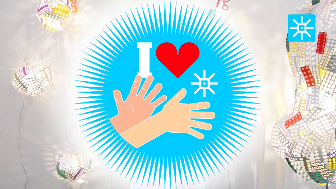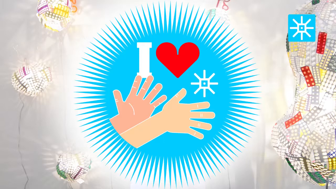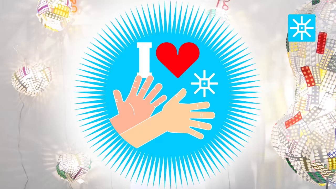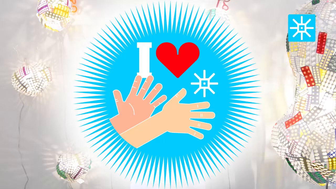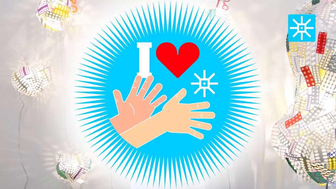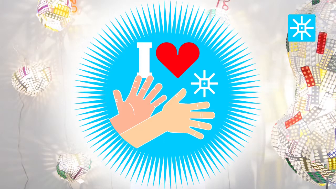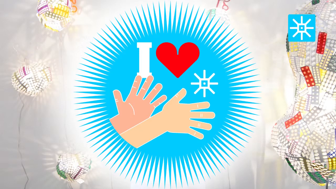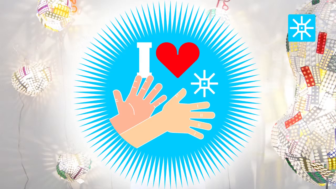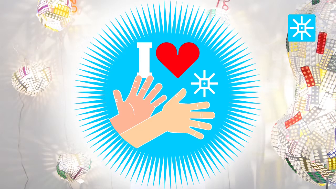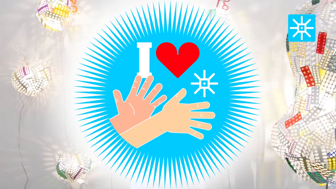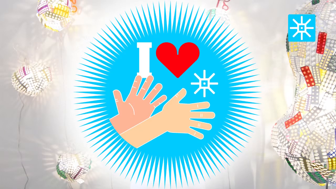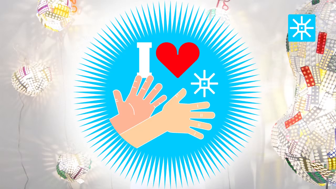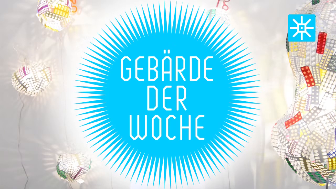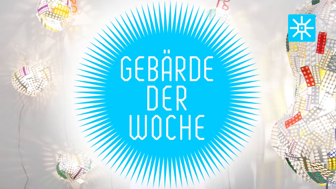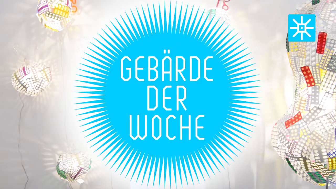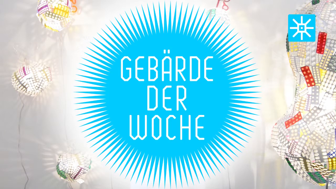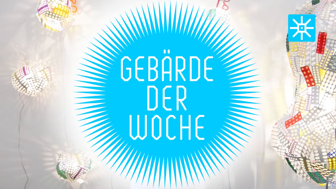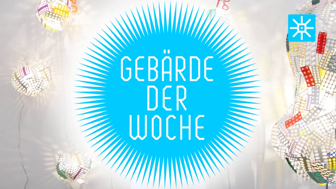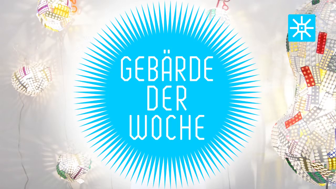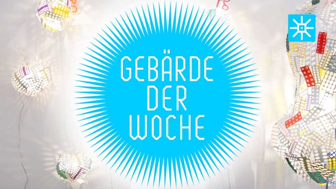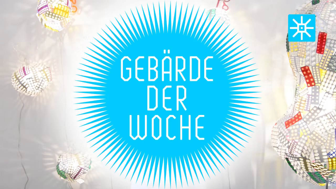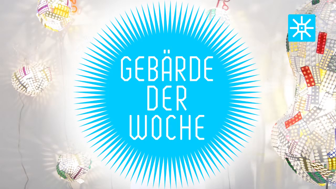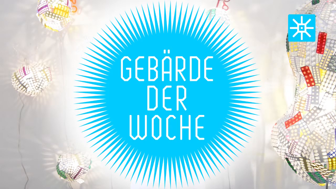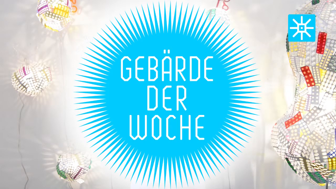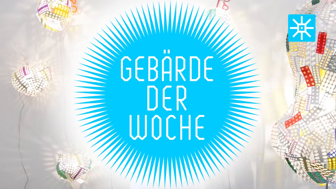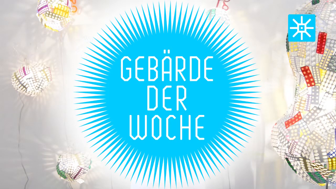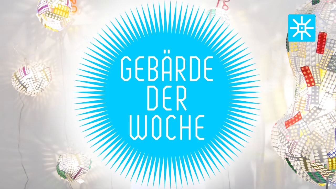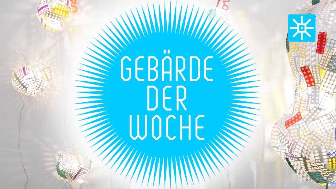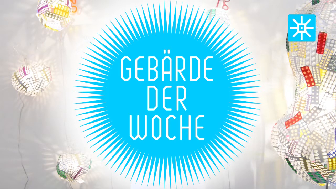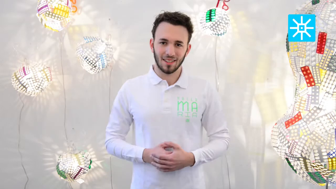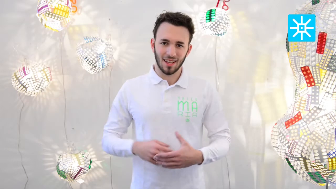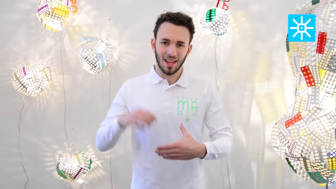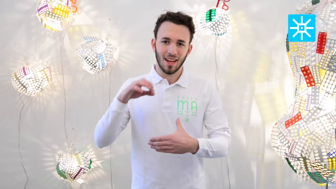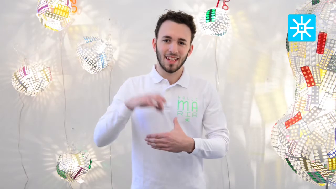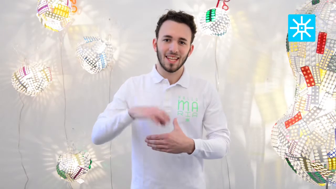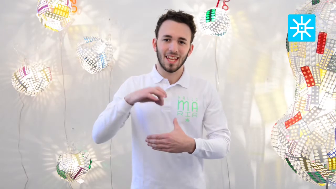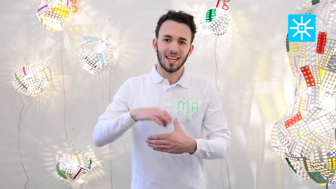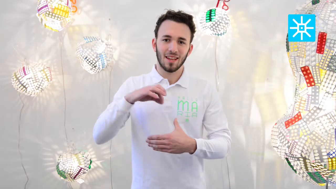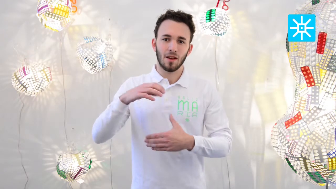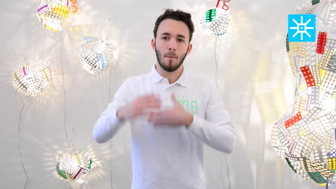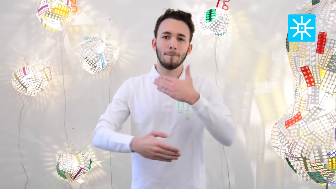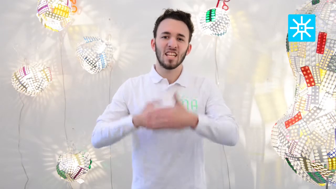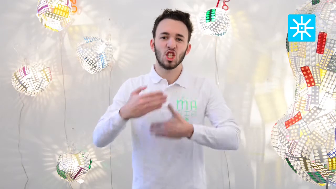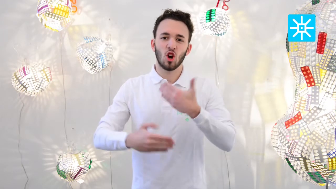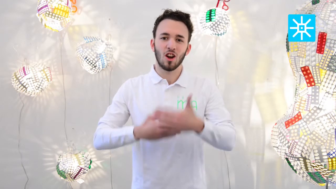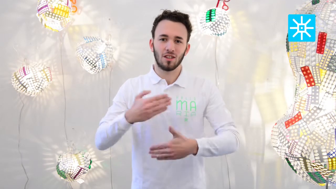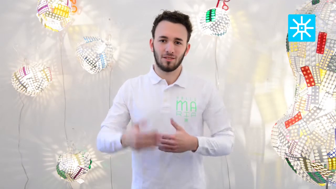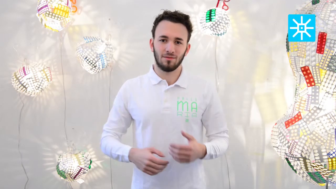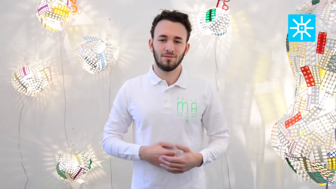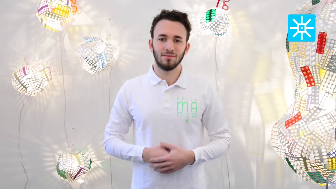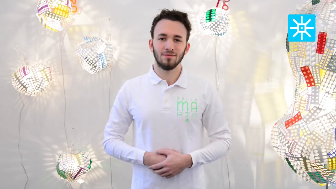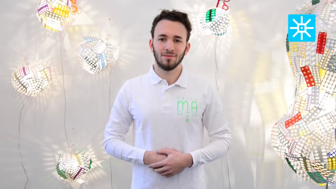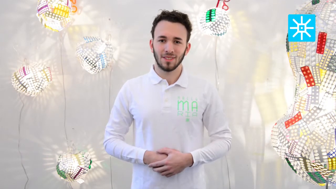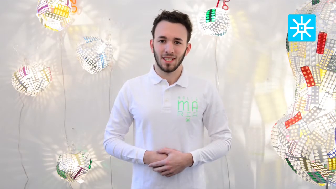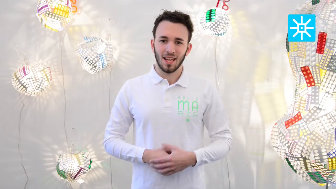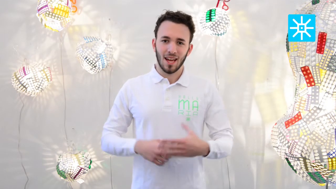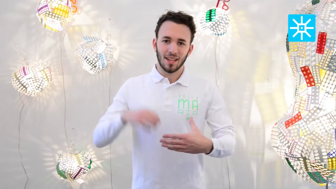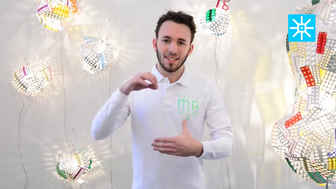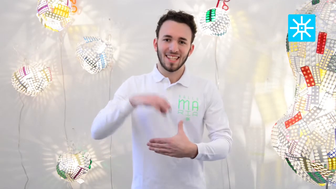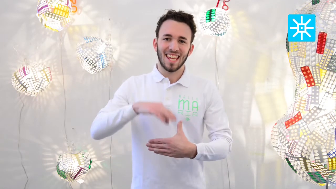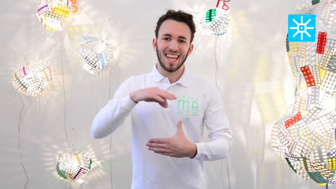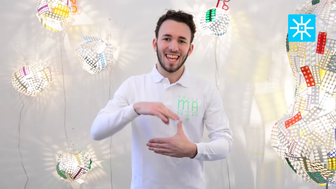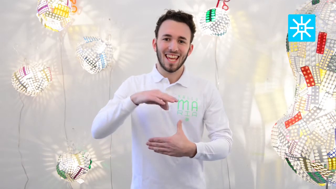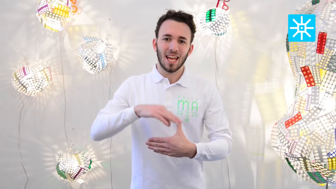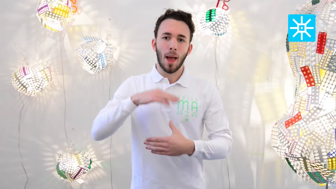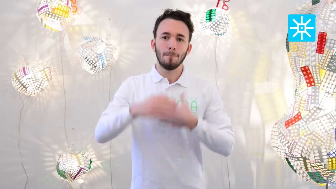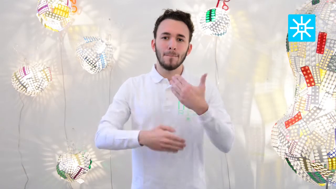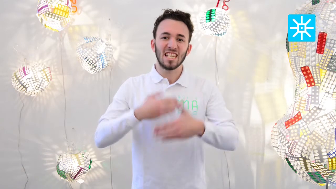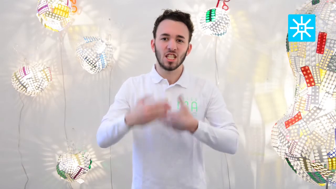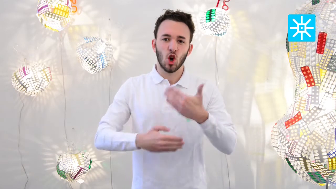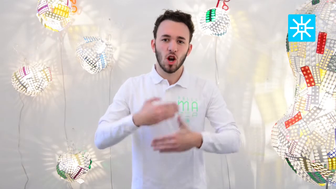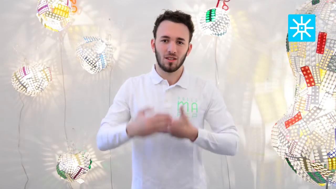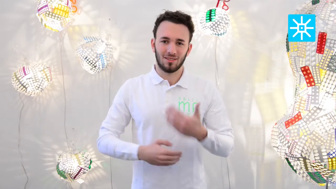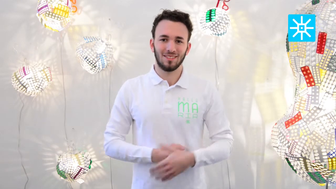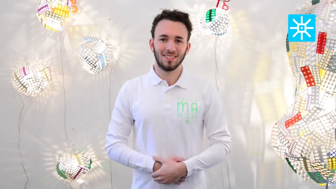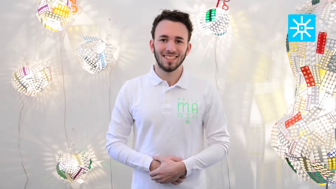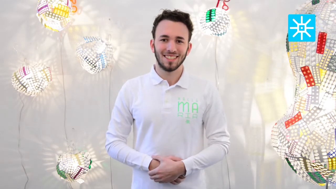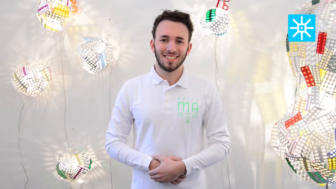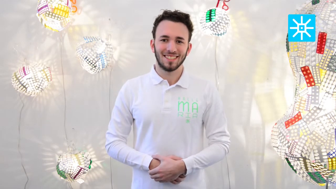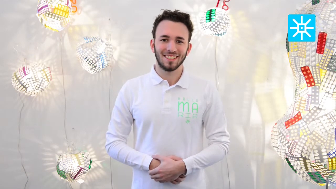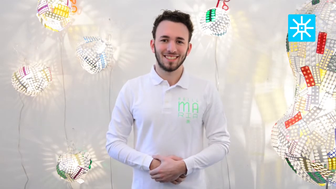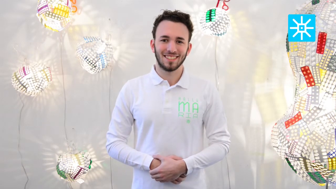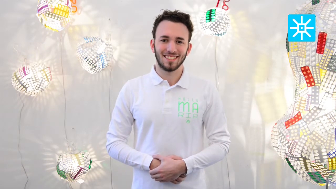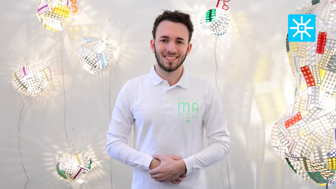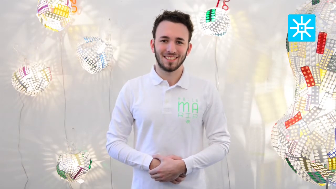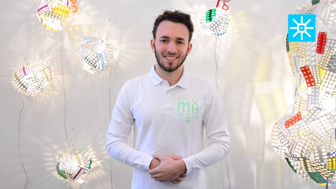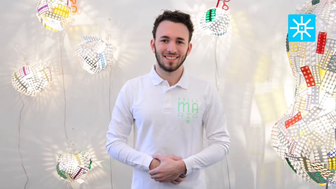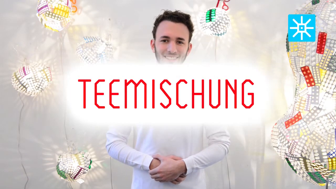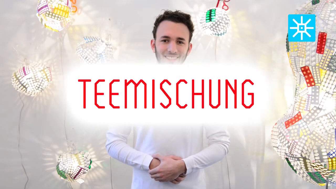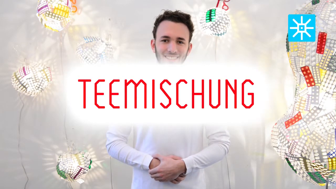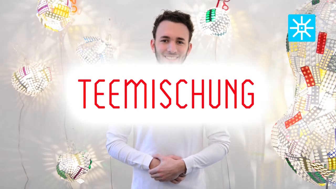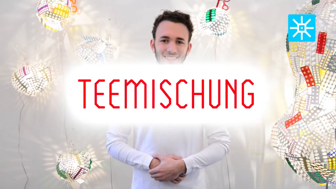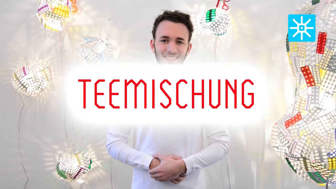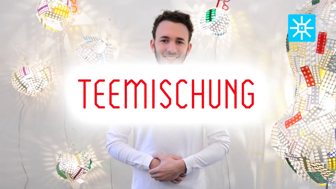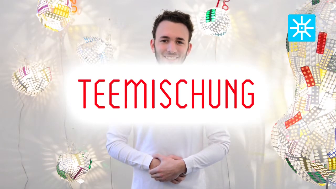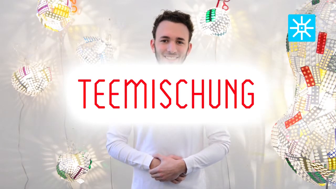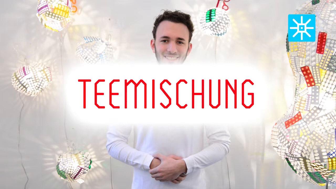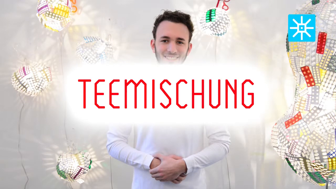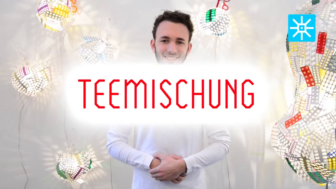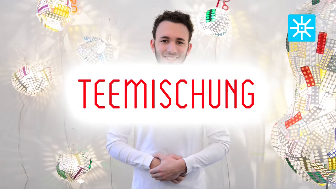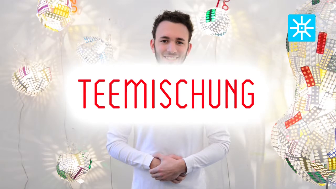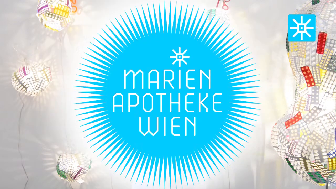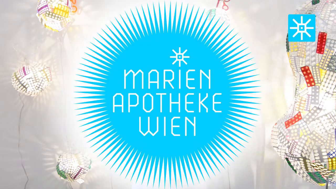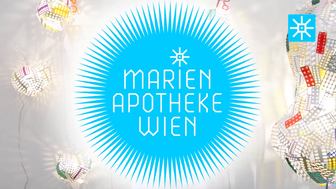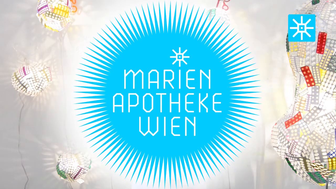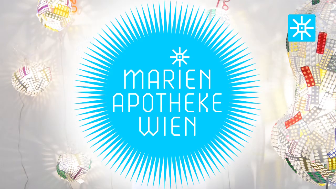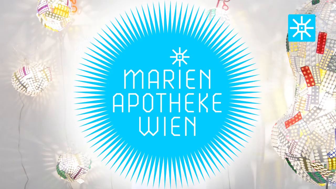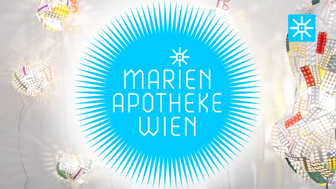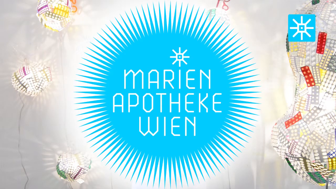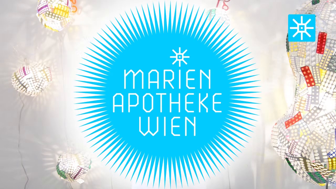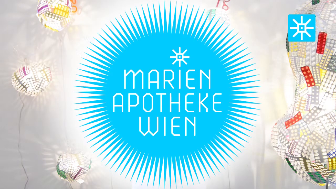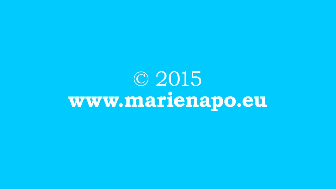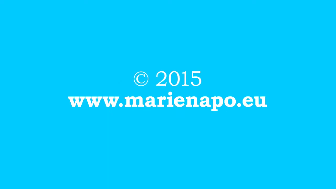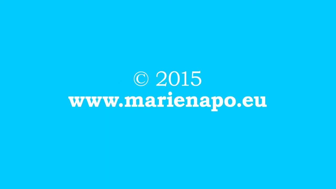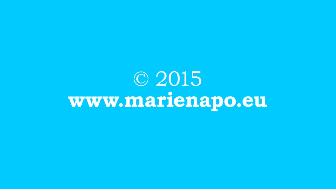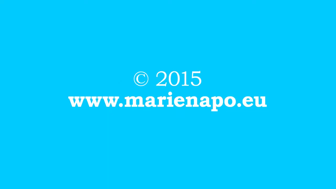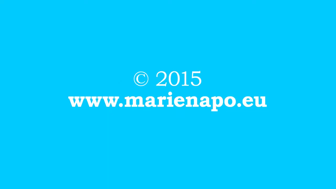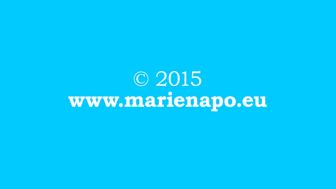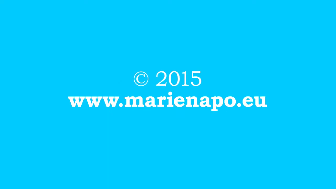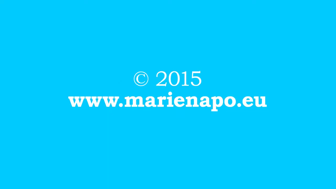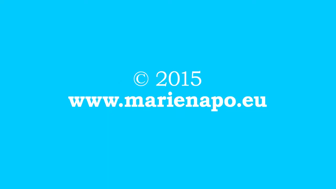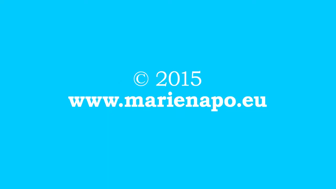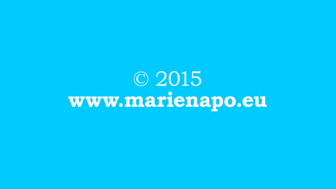Teemischung